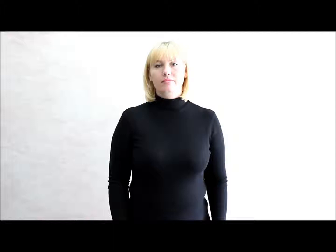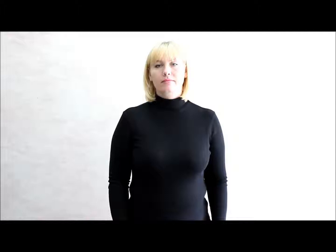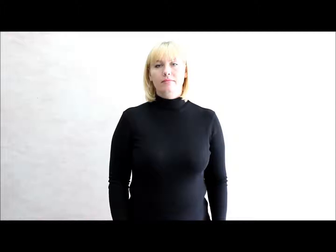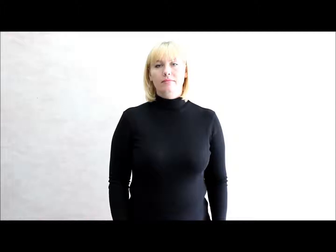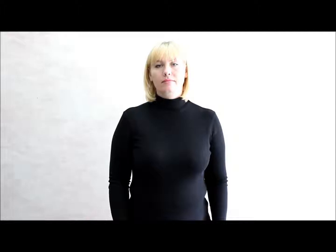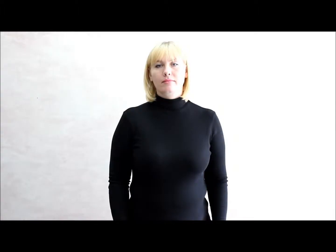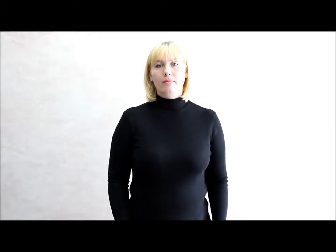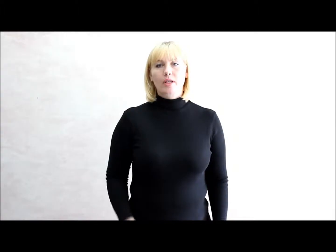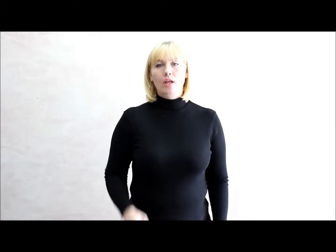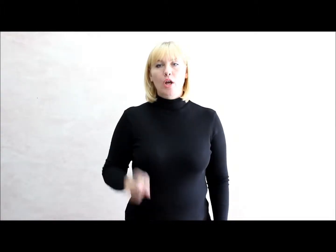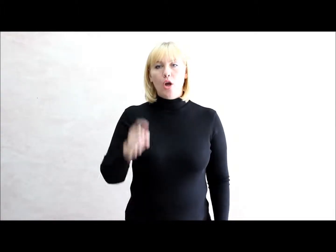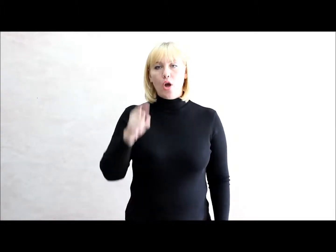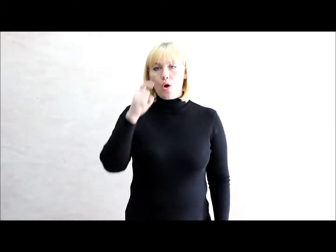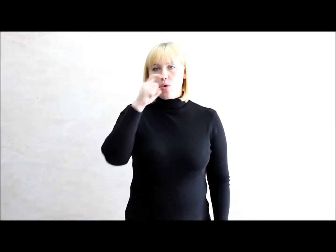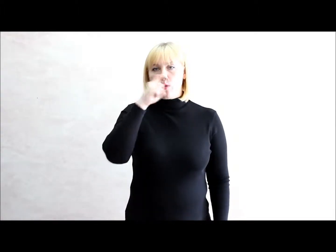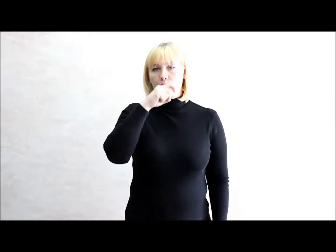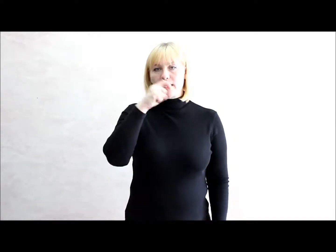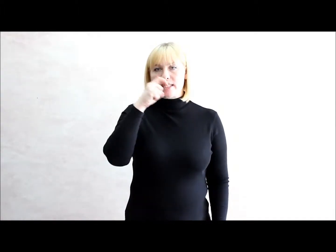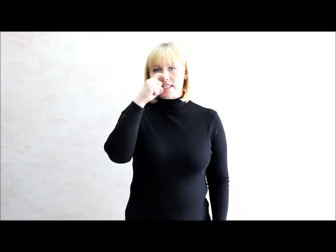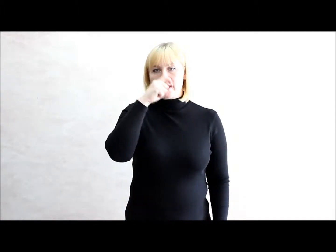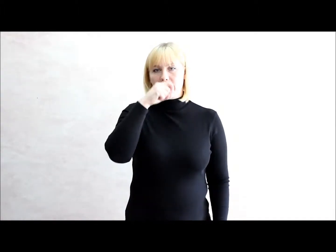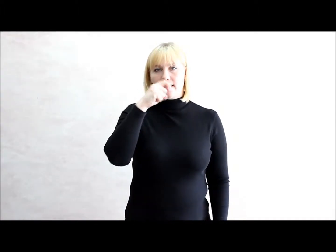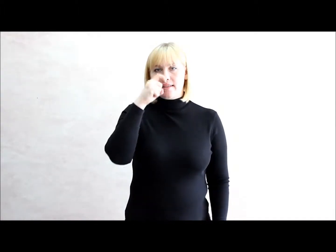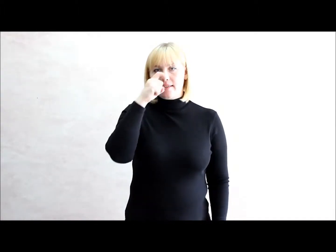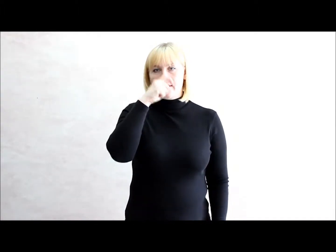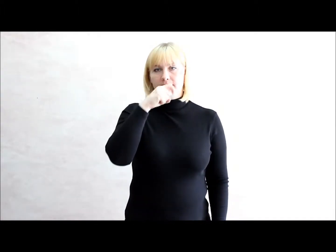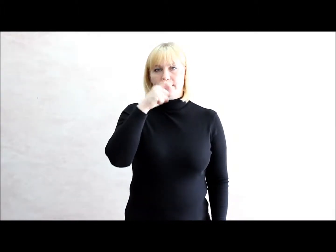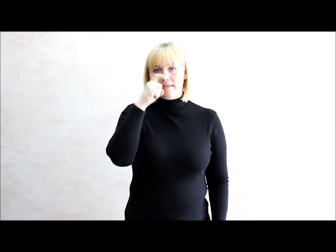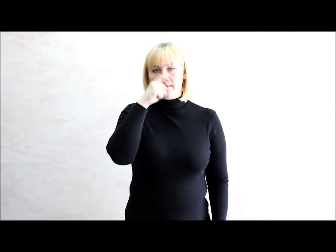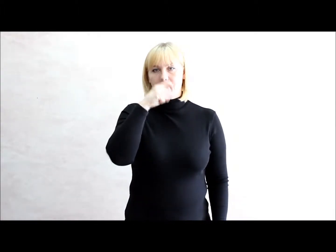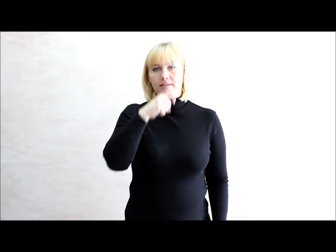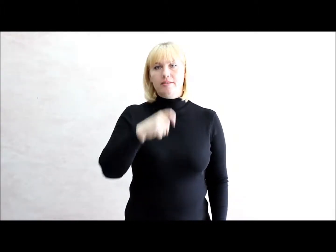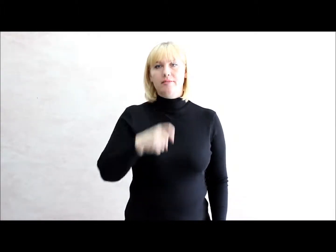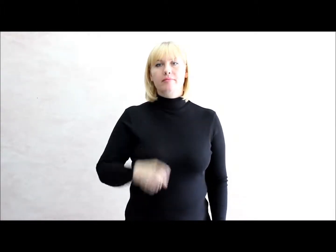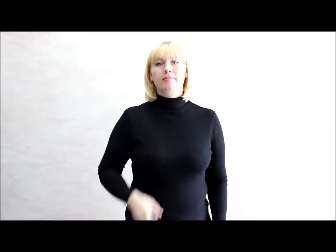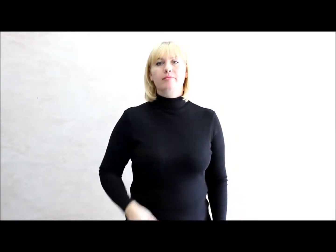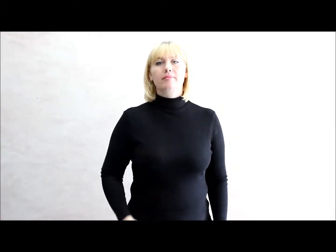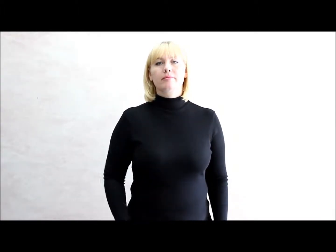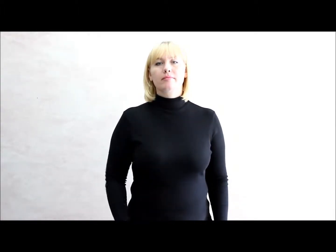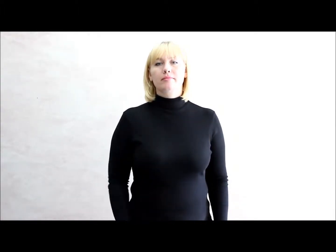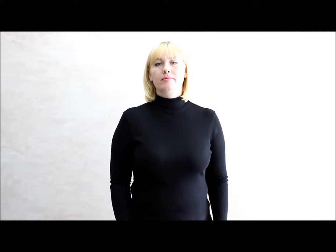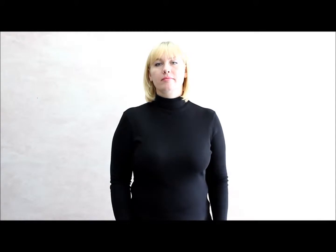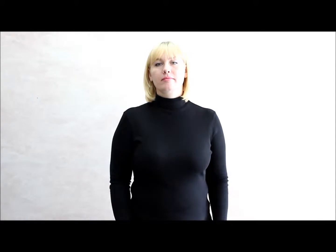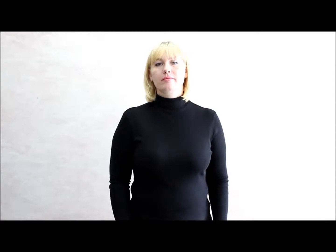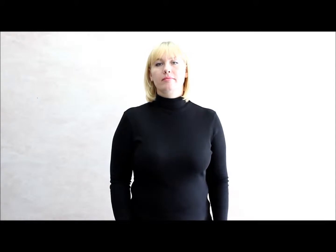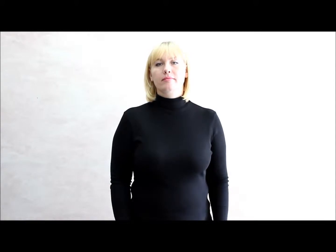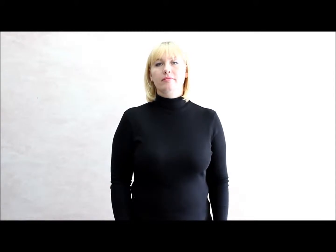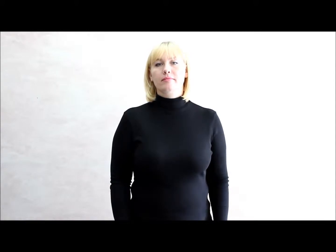Oțet